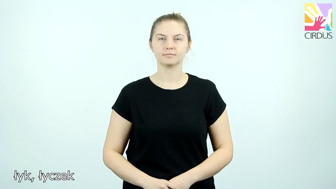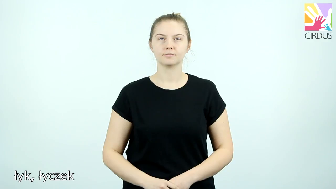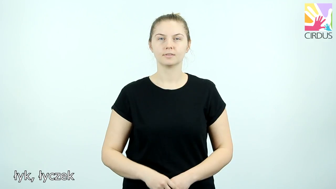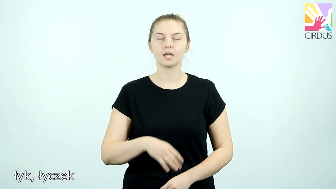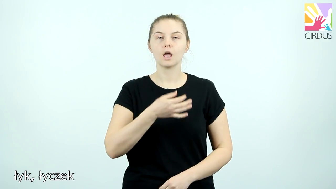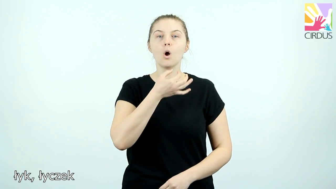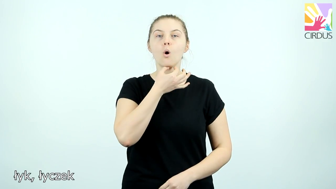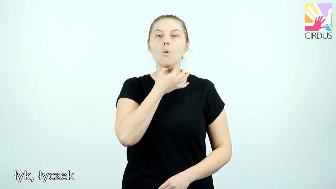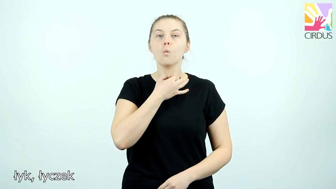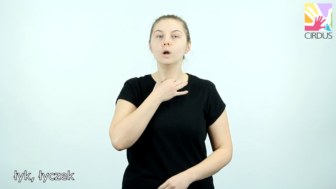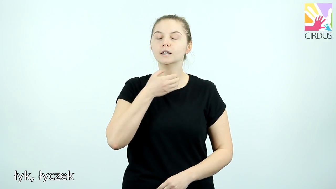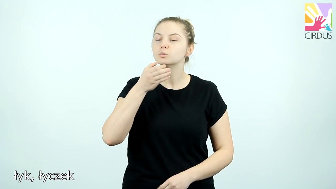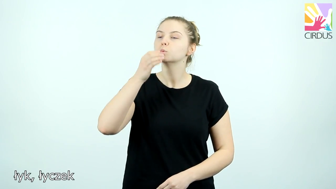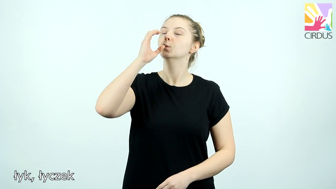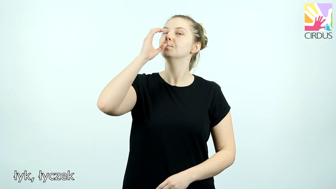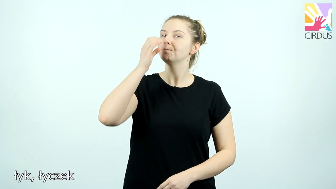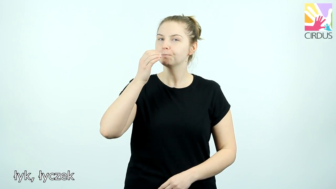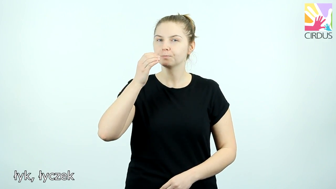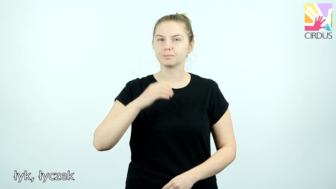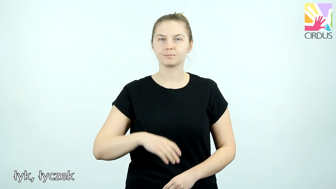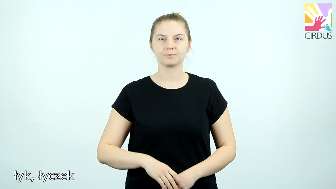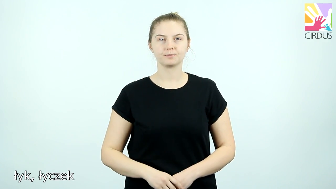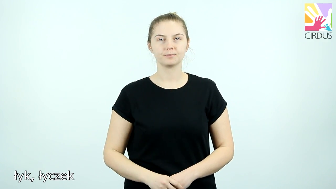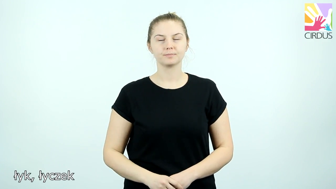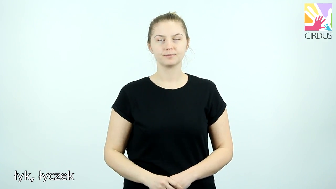łyk, łyczek